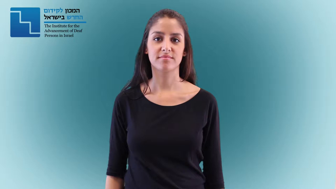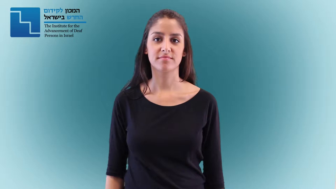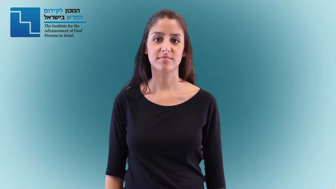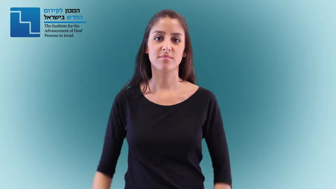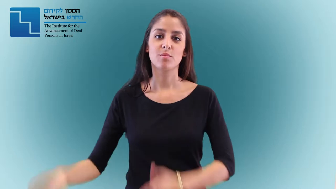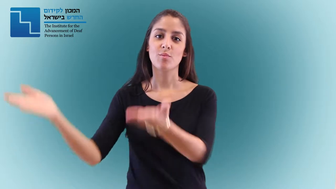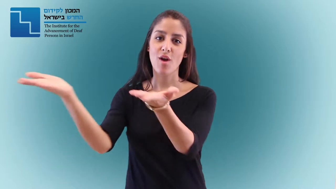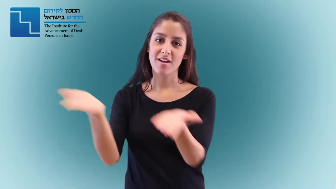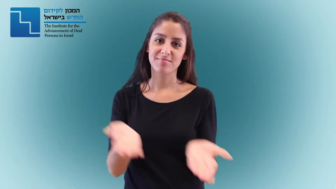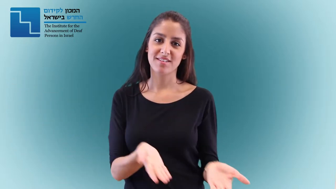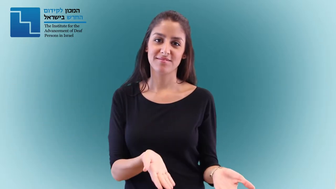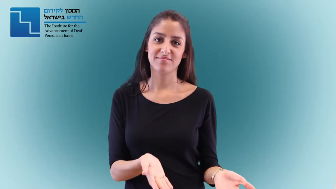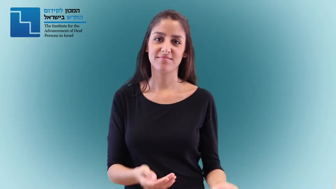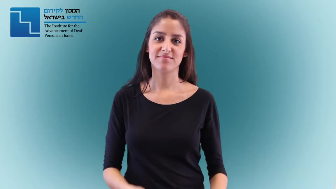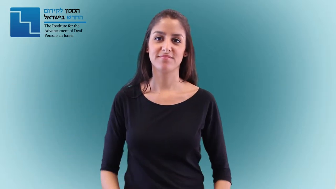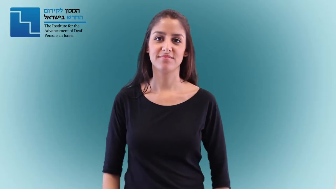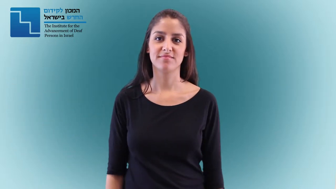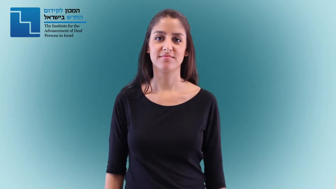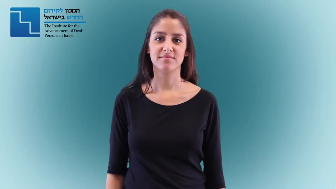ברוך הבא